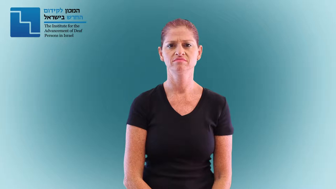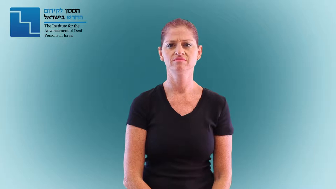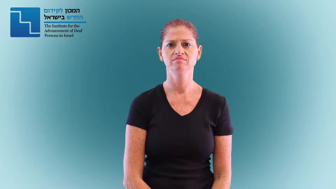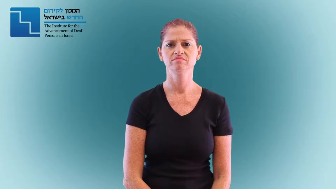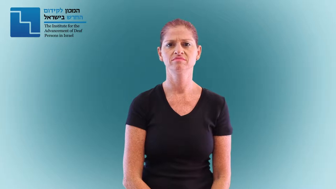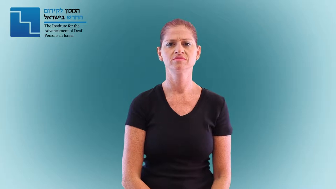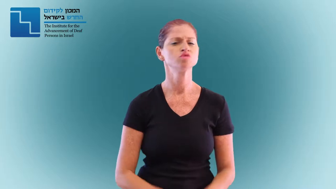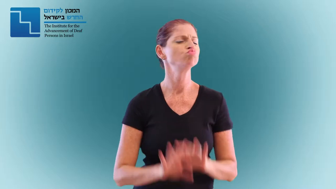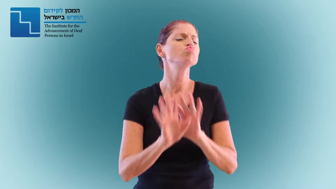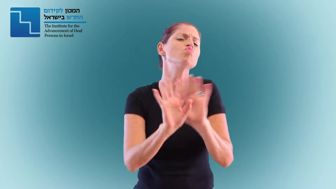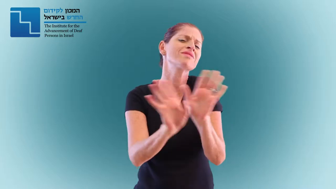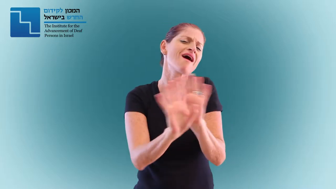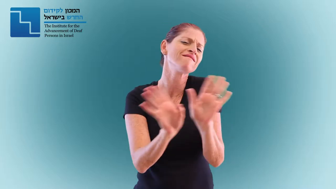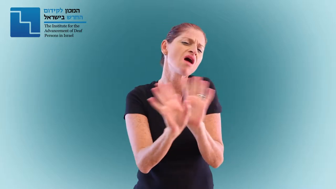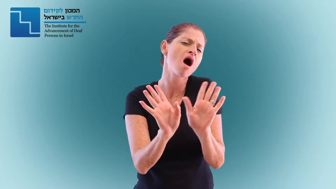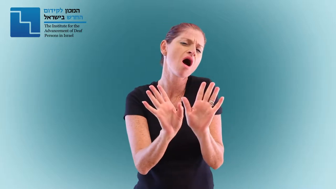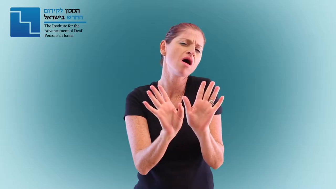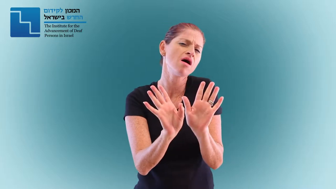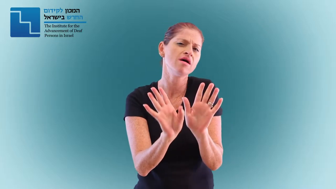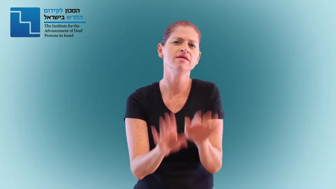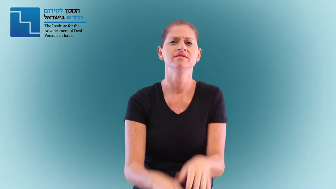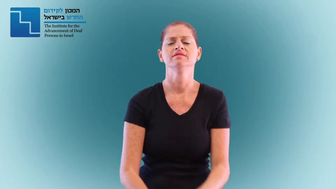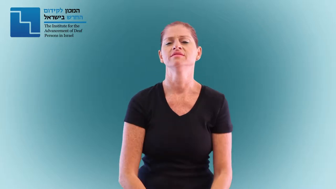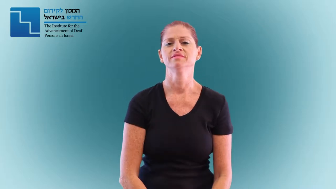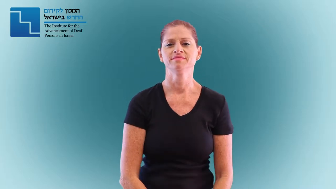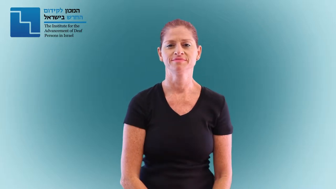שום דבר